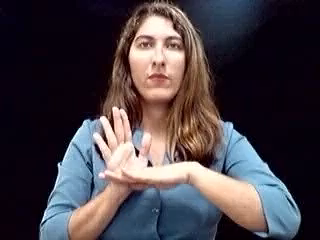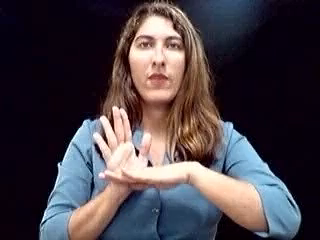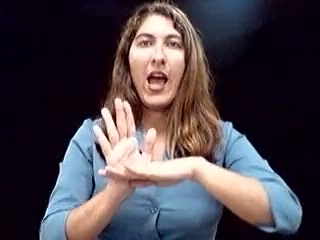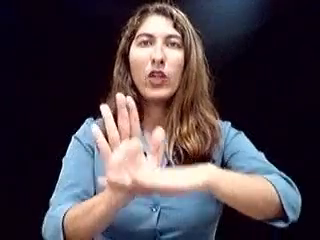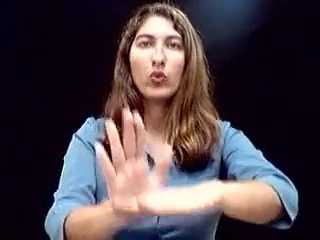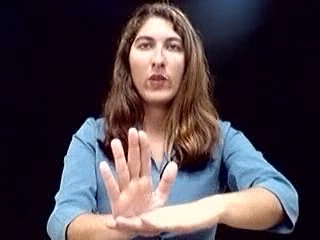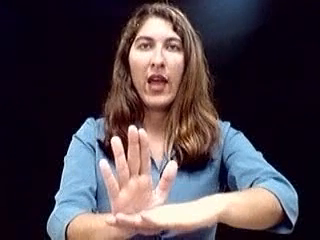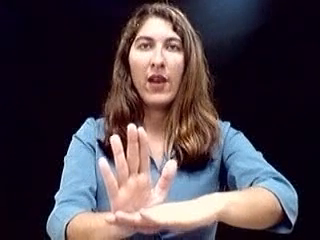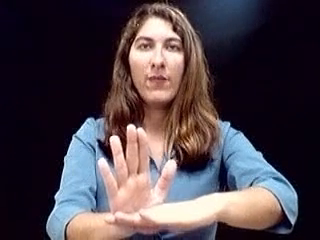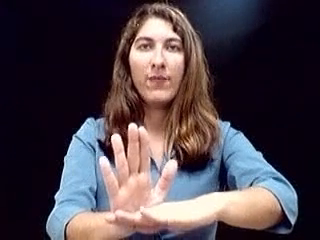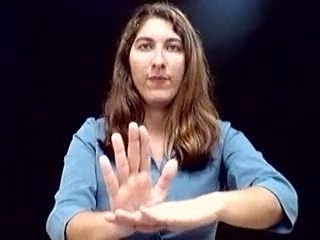ajudar